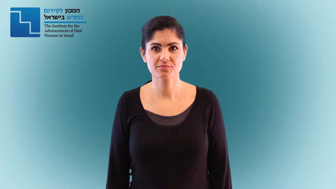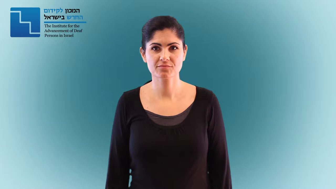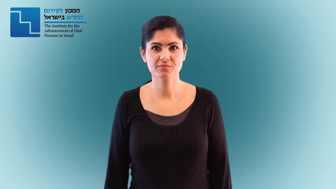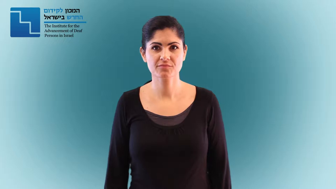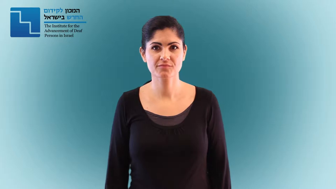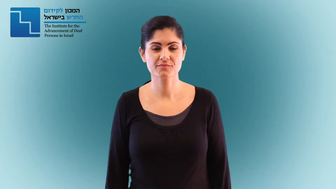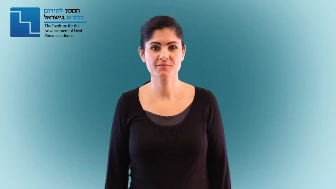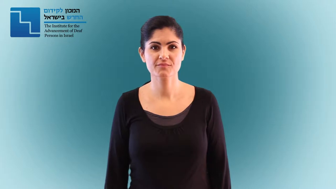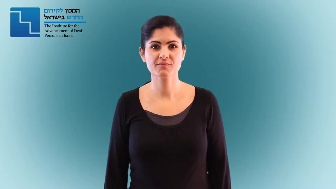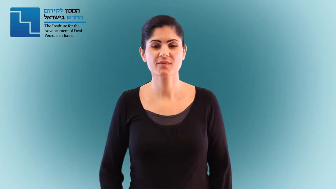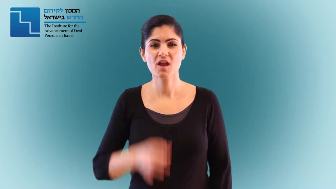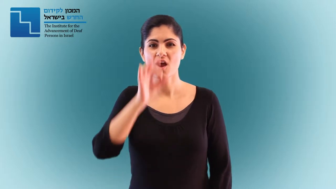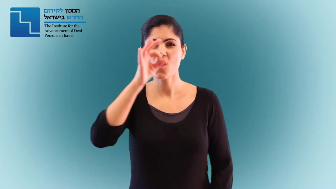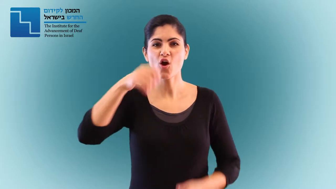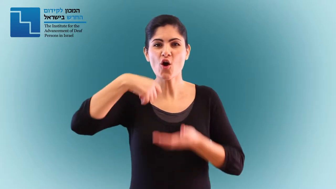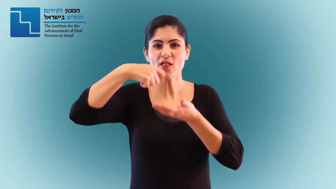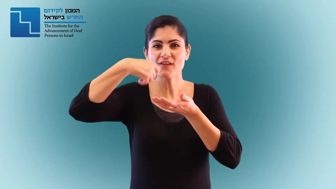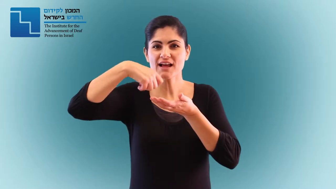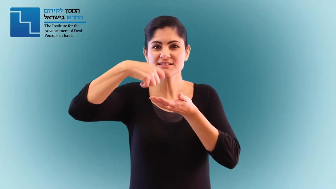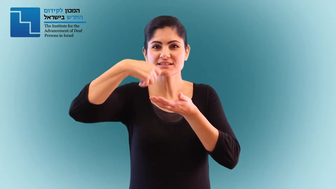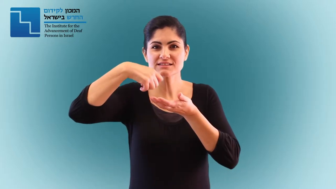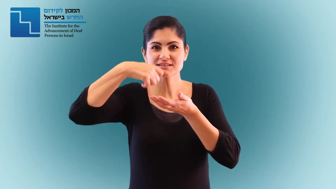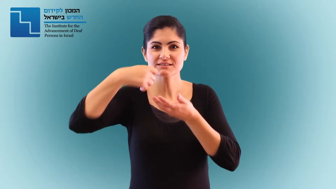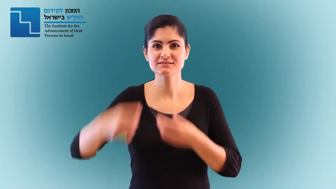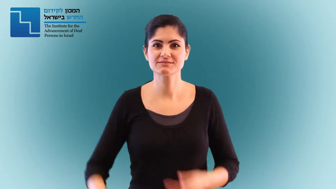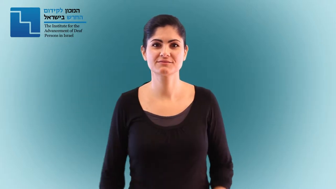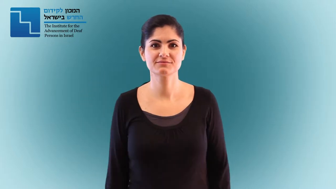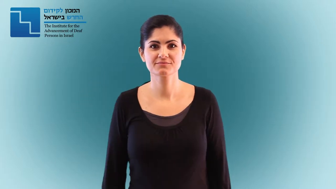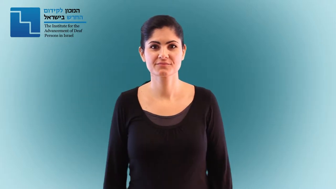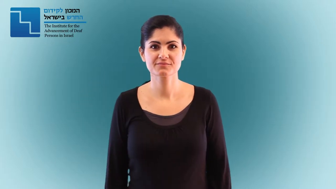קורנפלקס